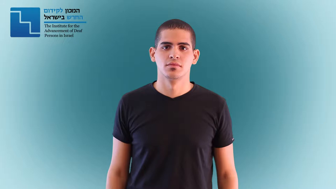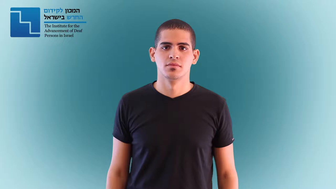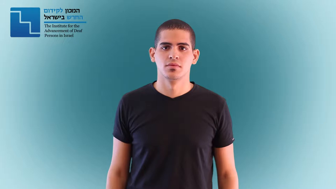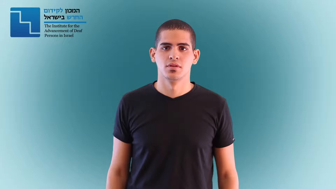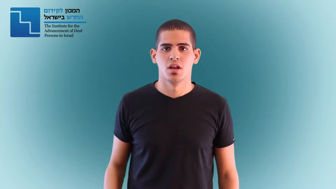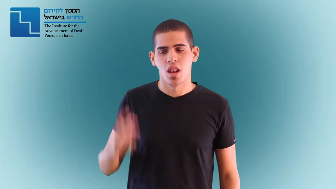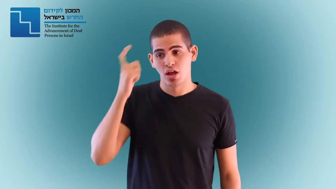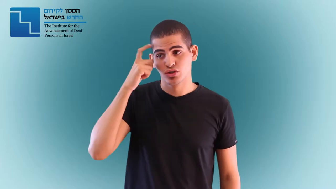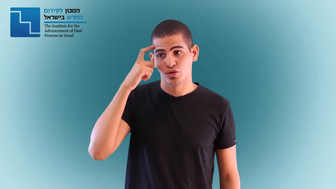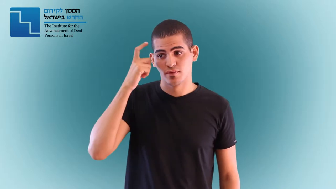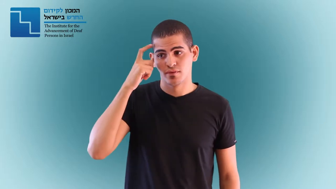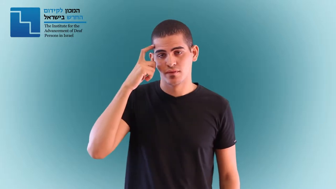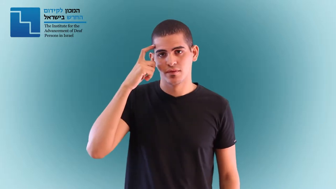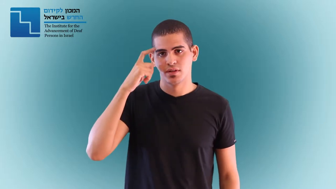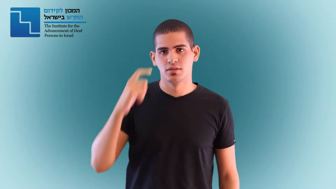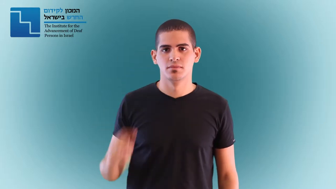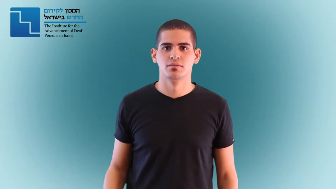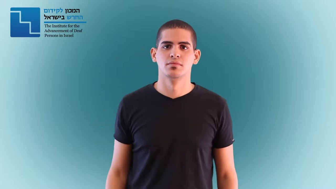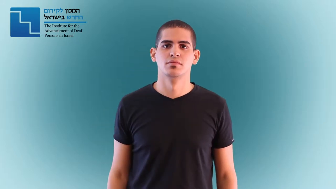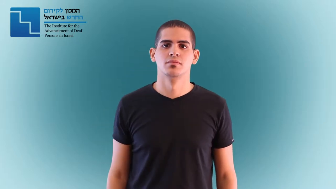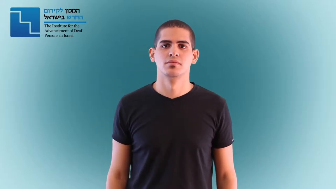לחשוב